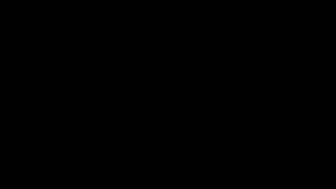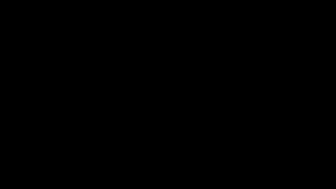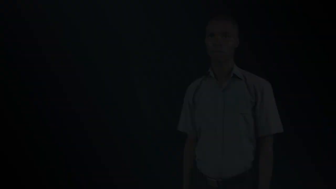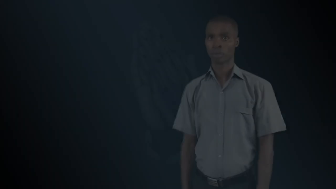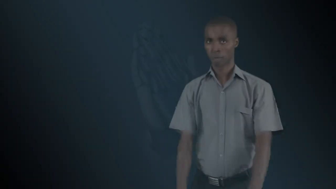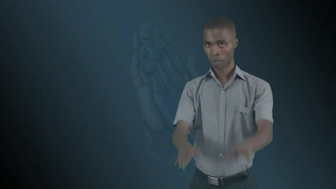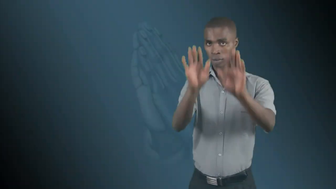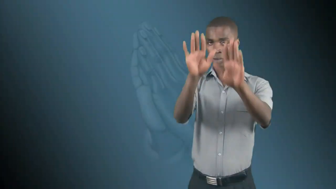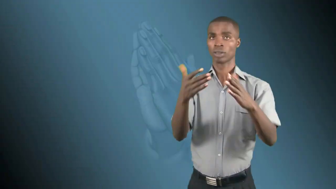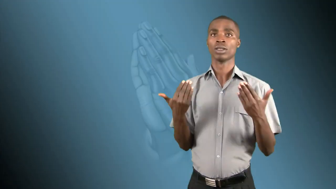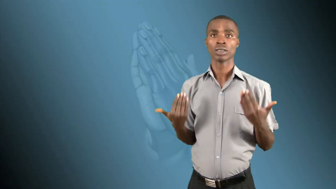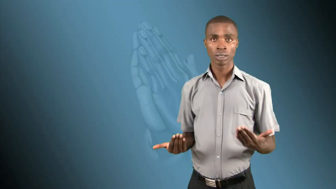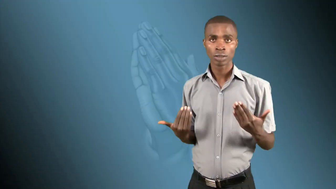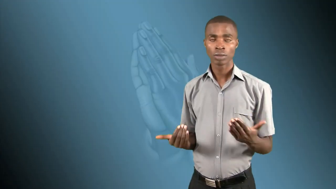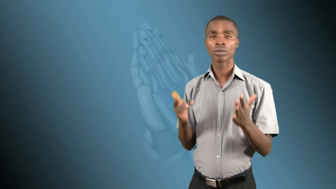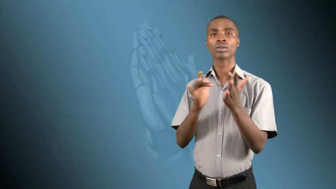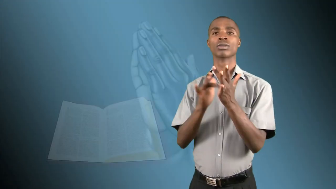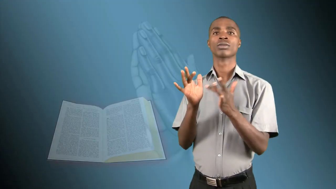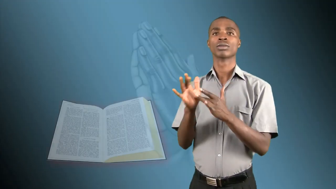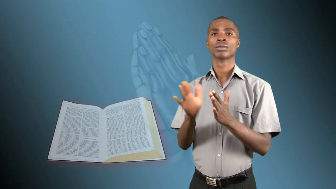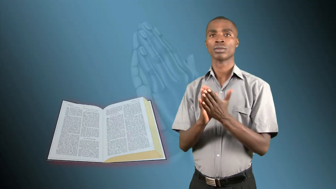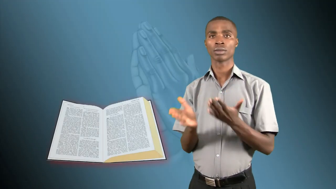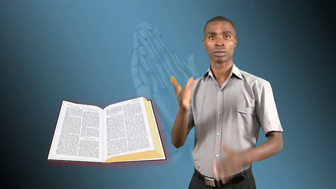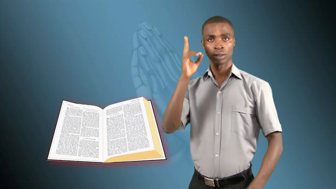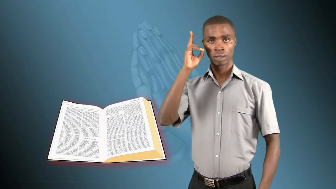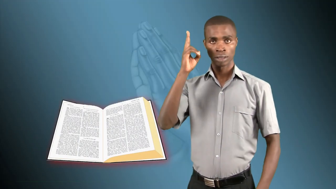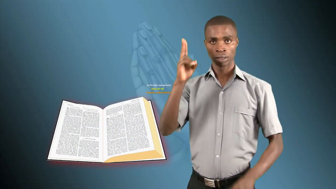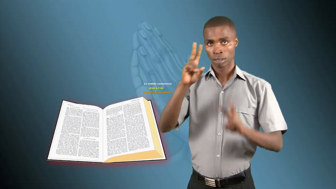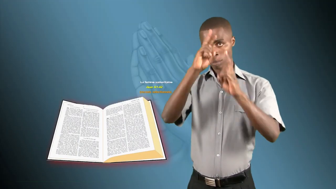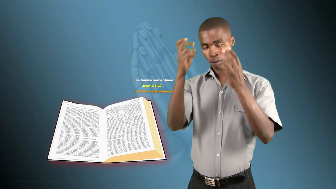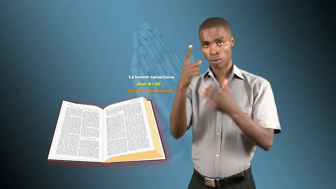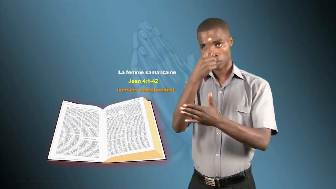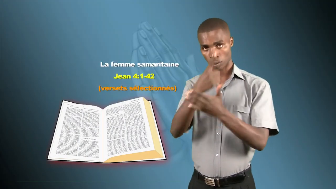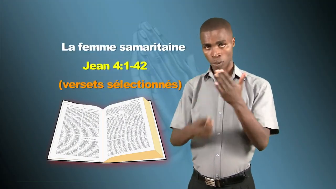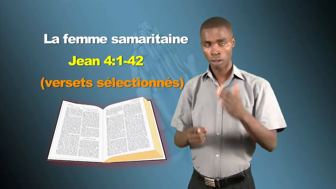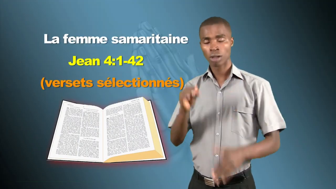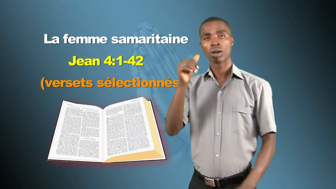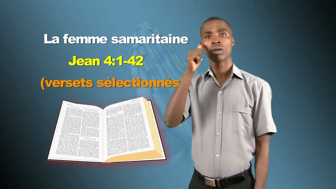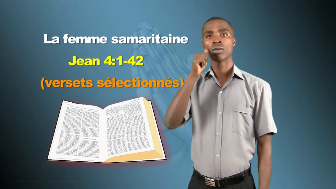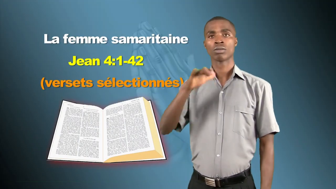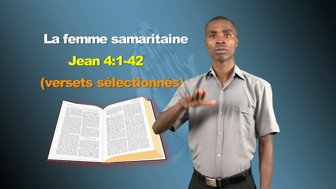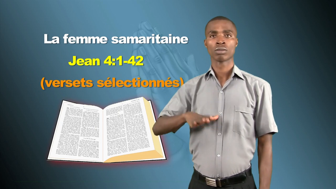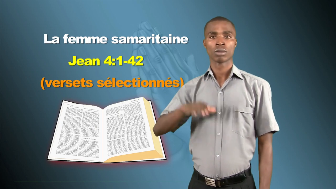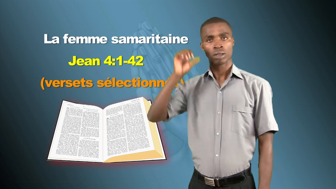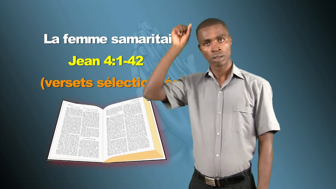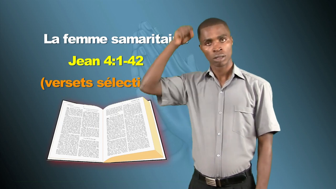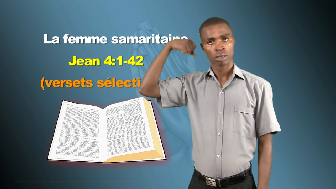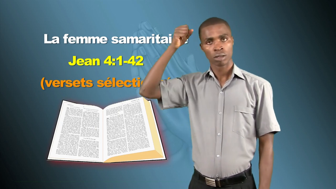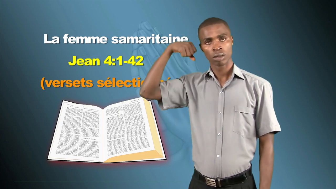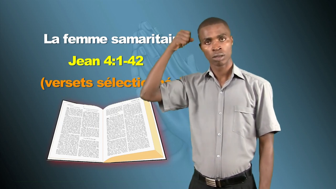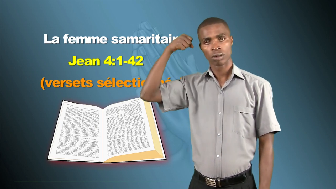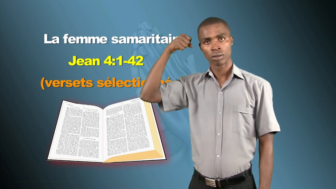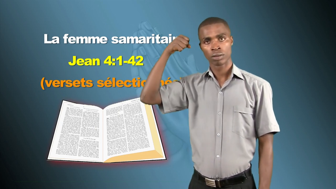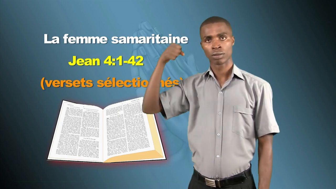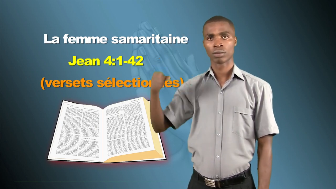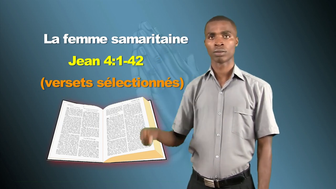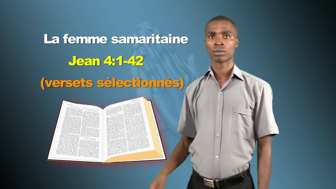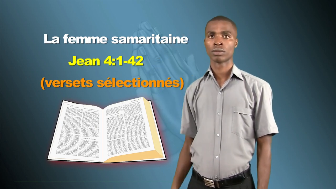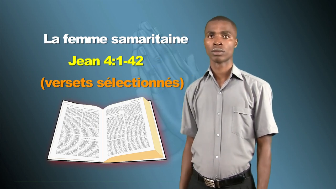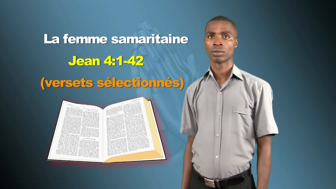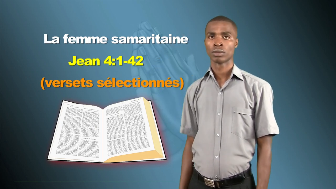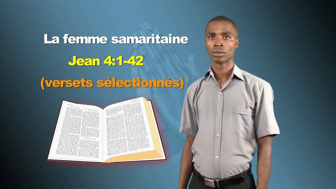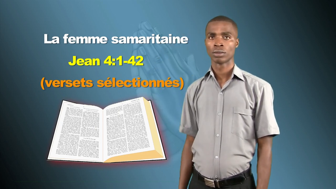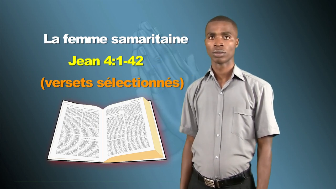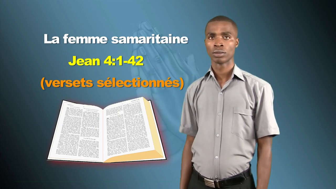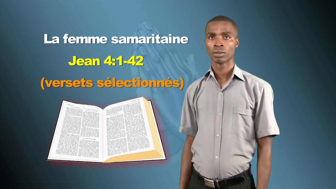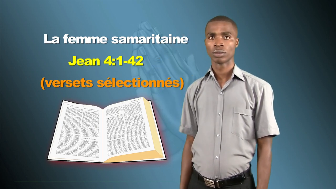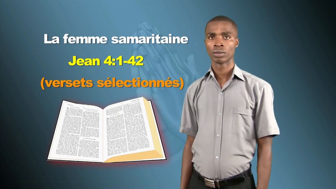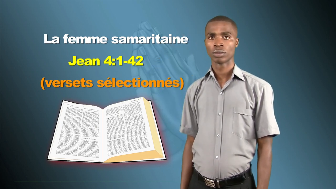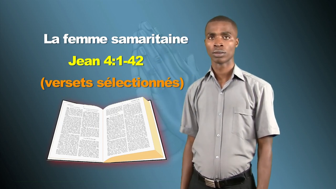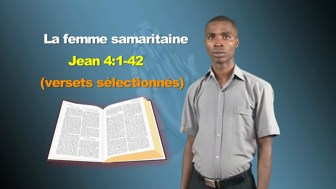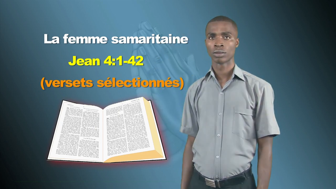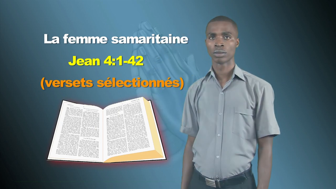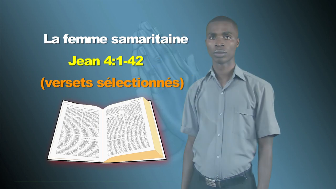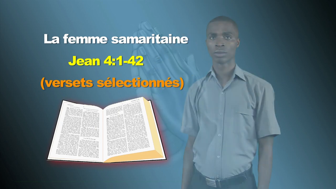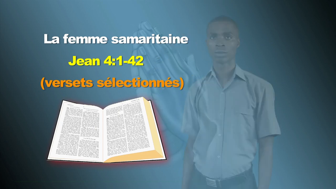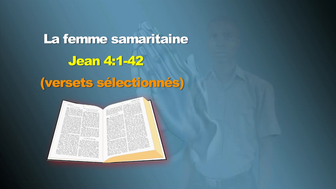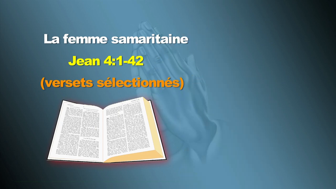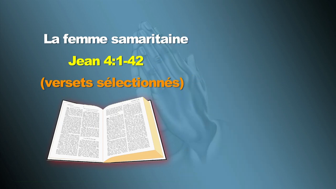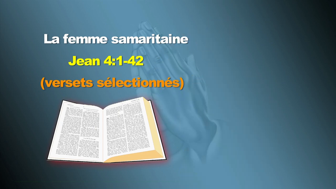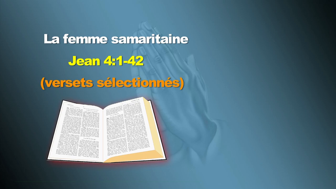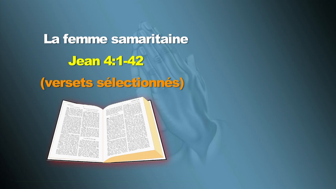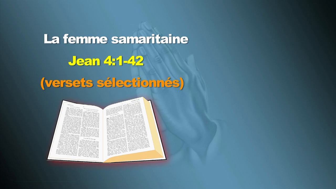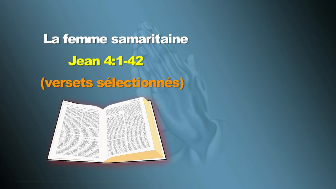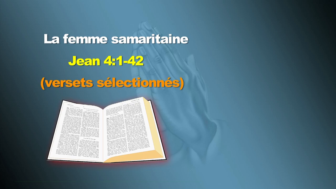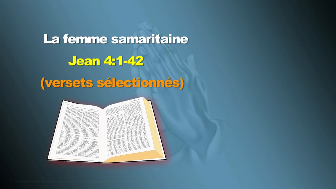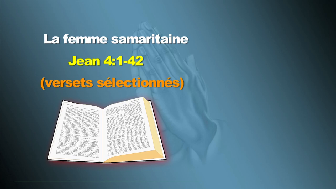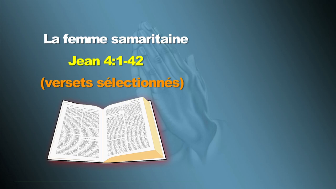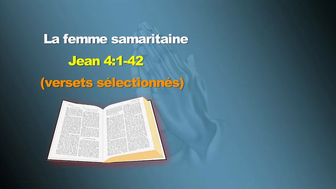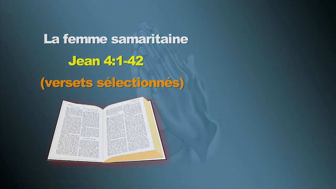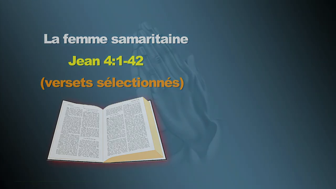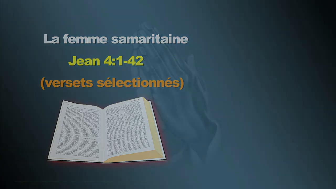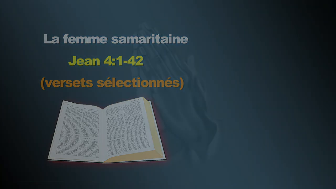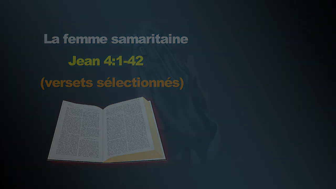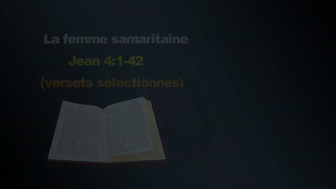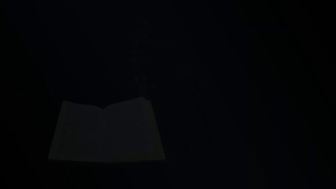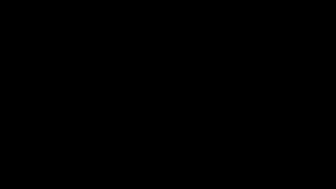La femme samaritaine